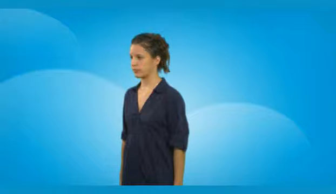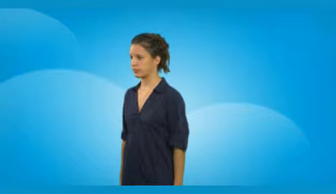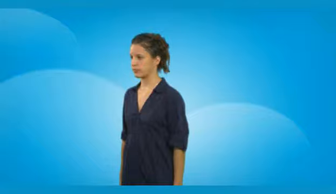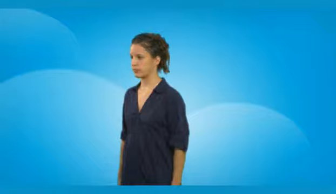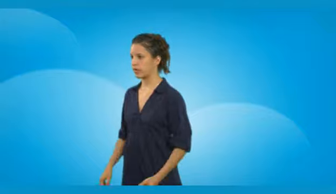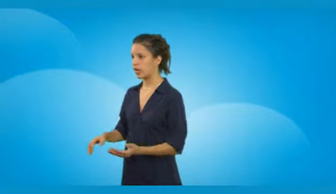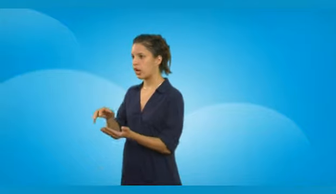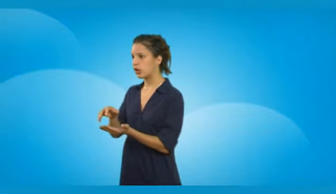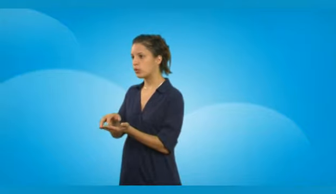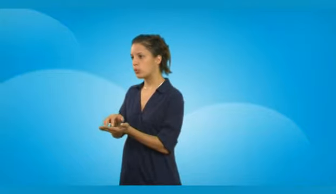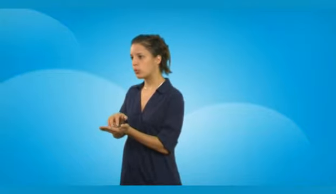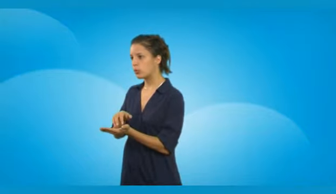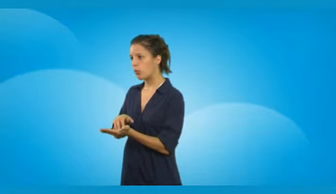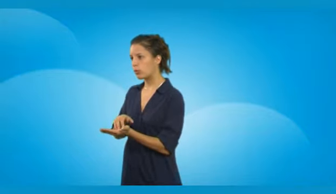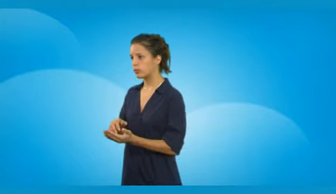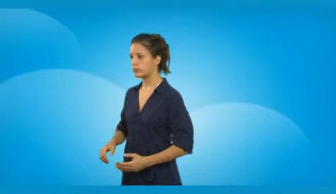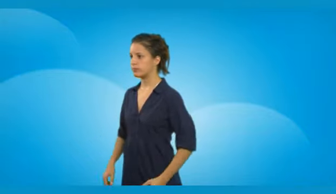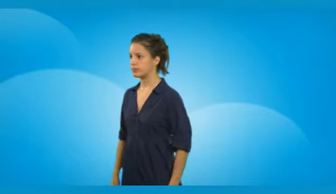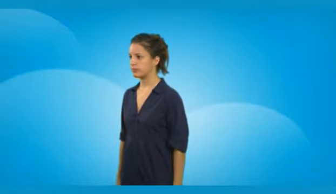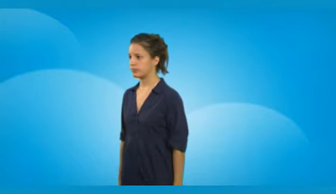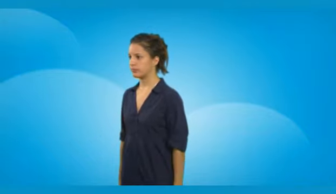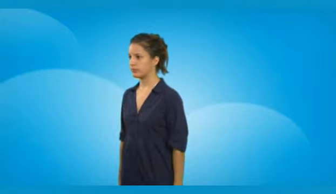Túró